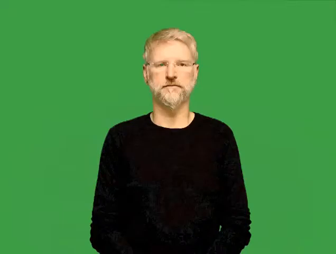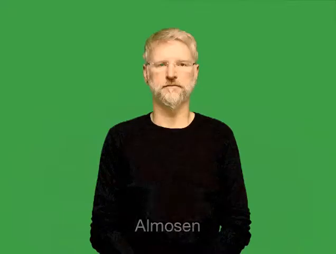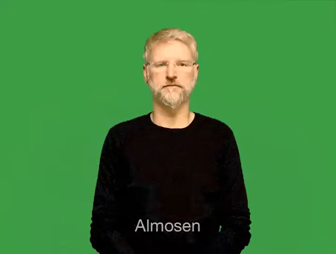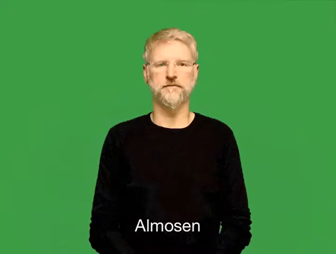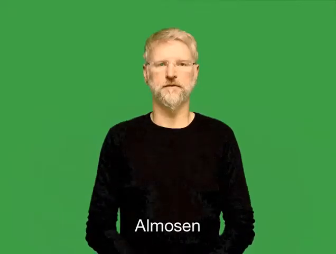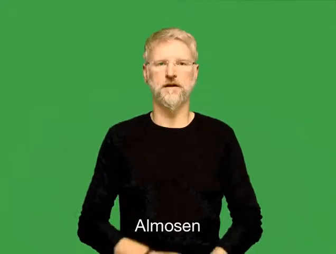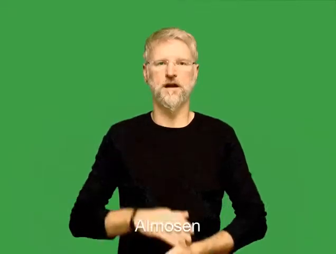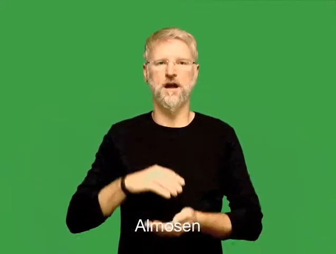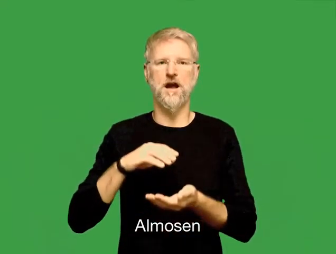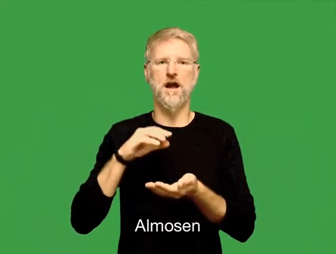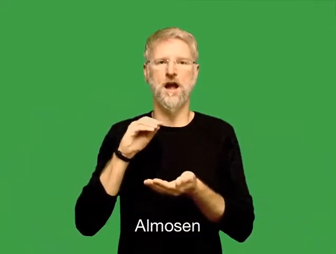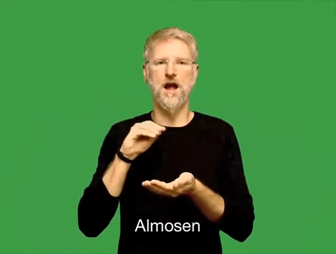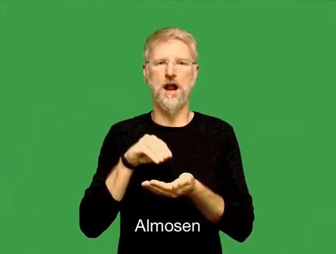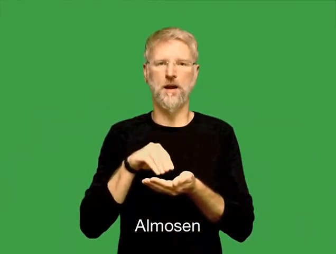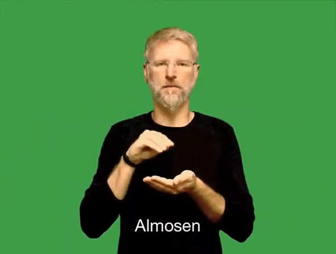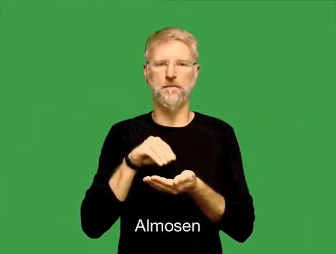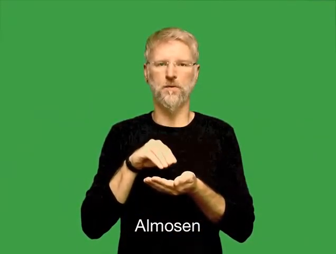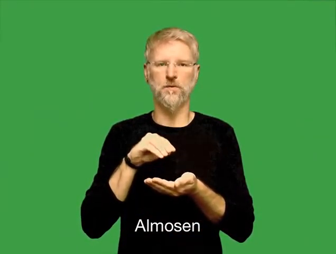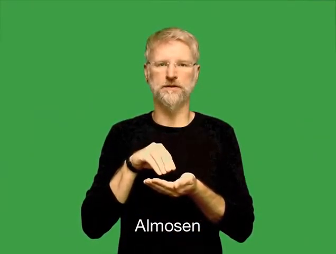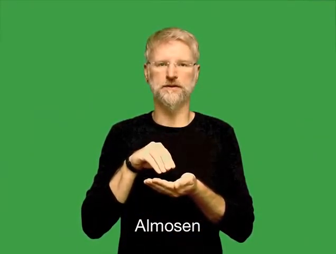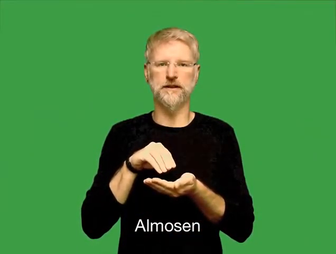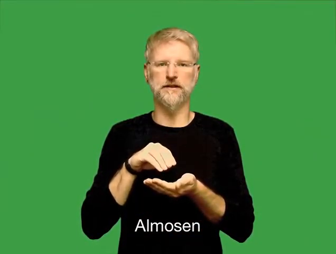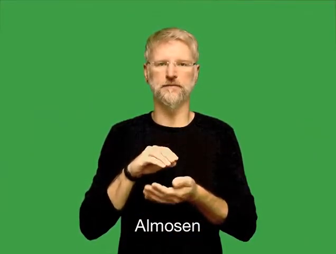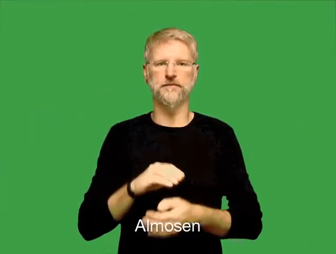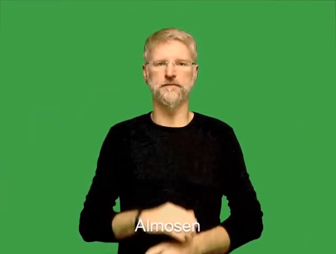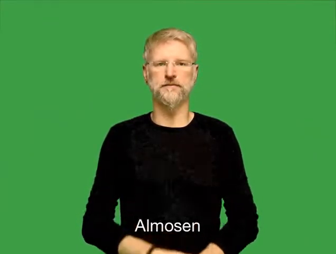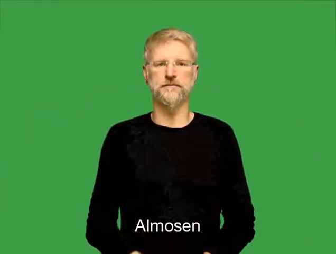Almosen